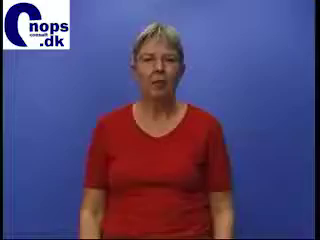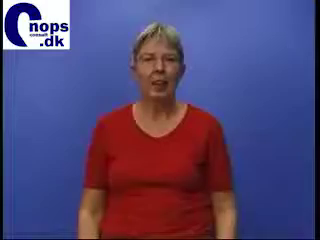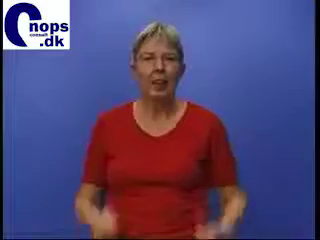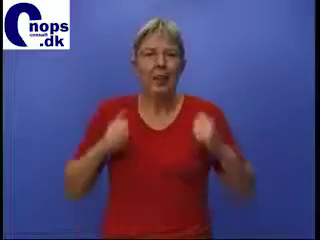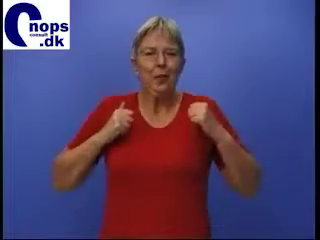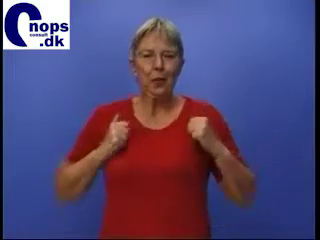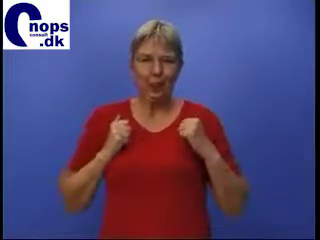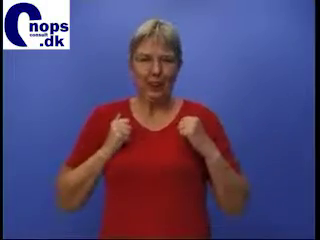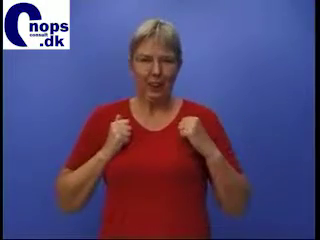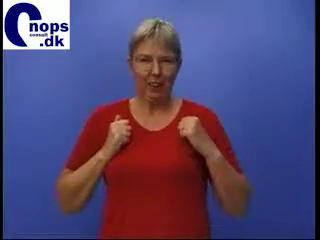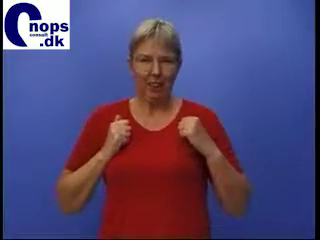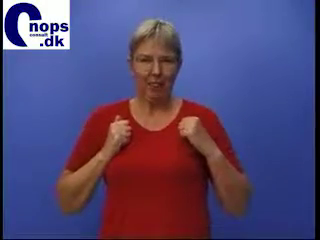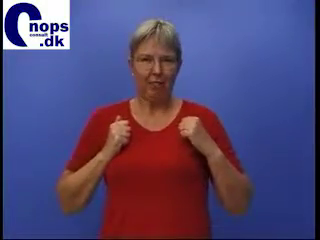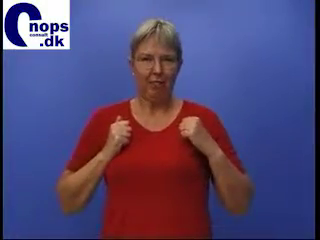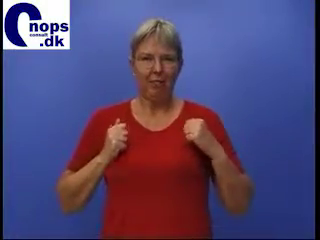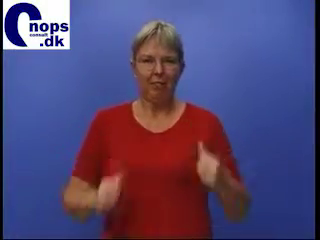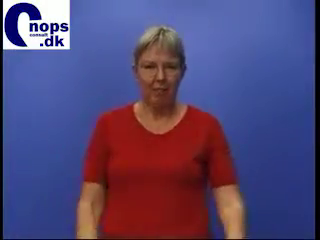rygsæk